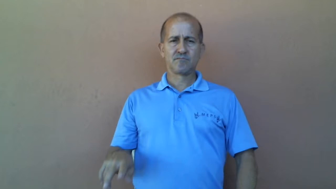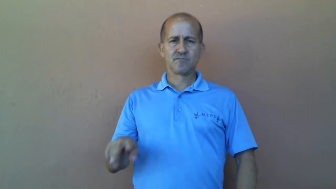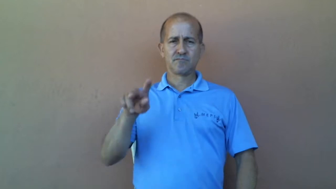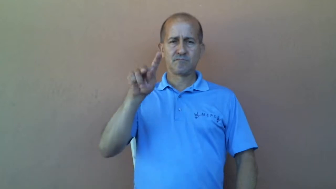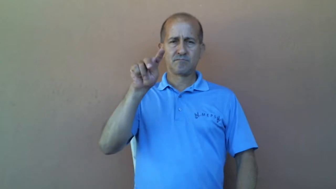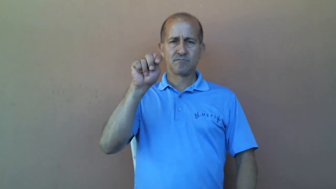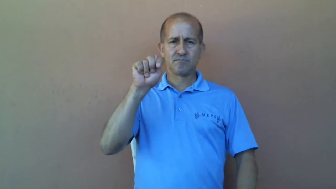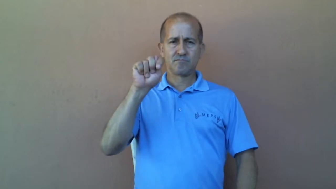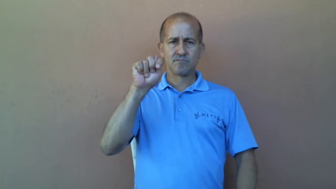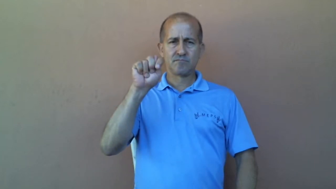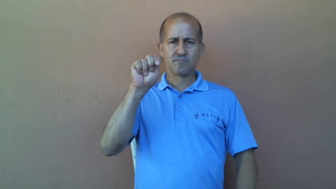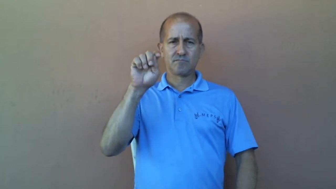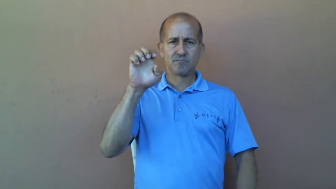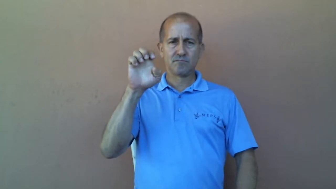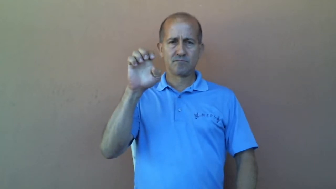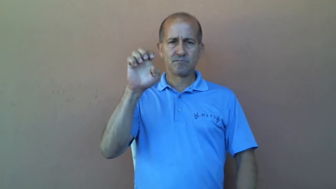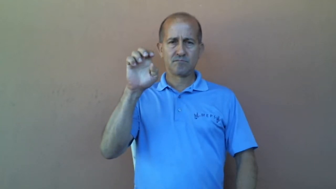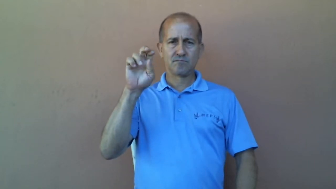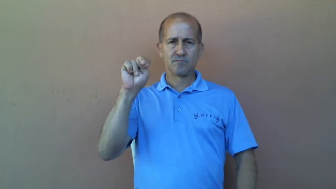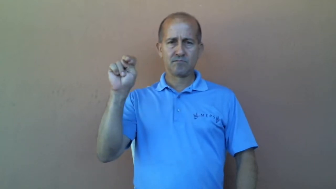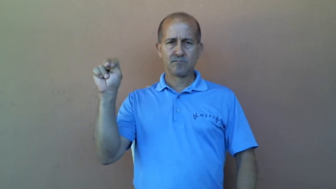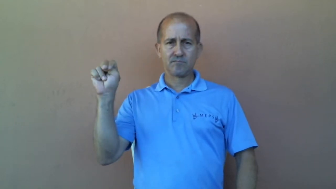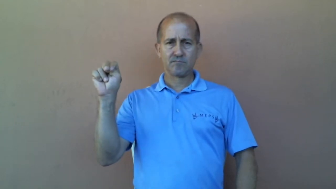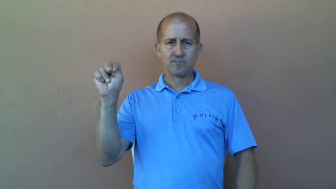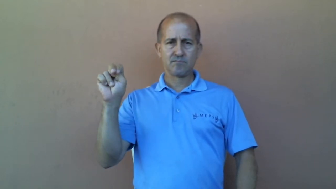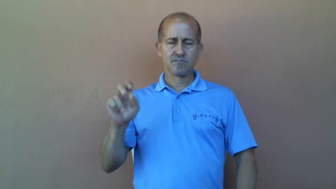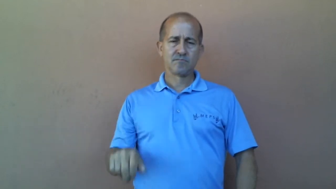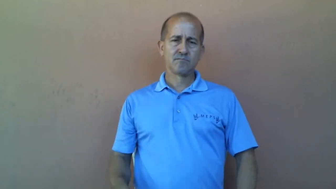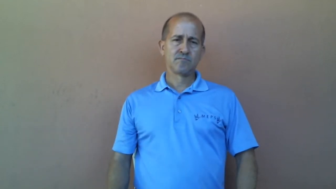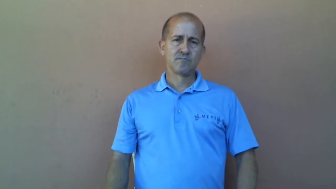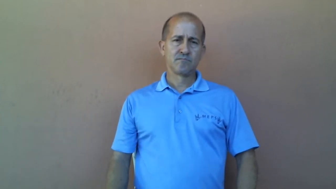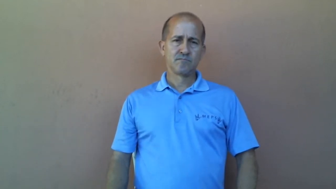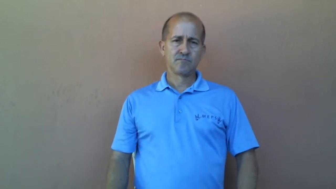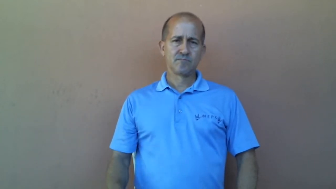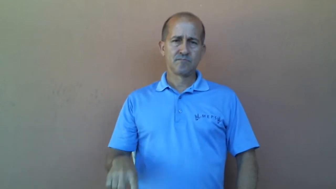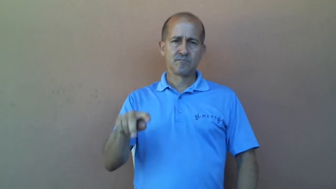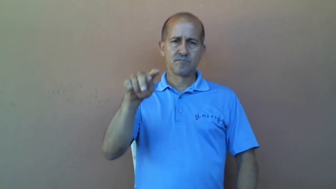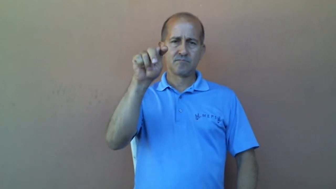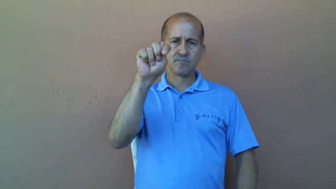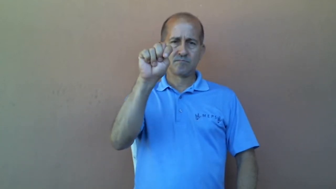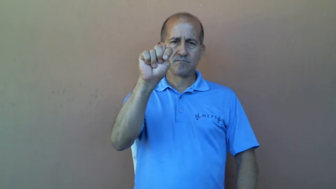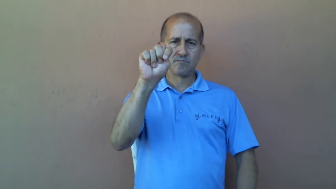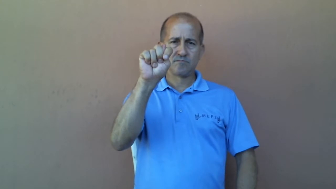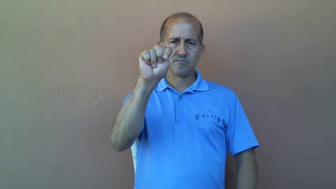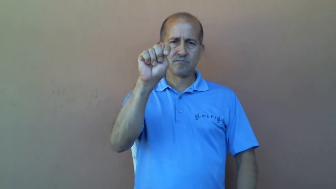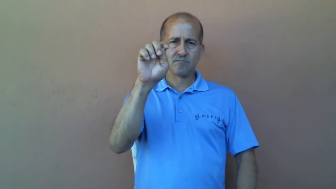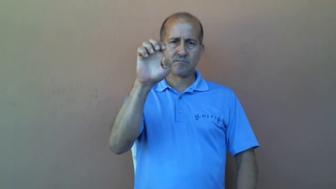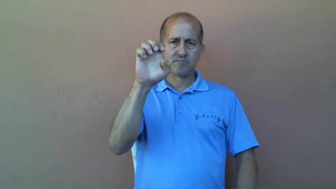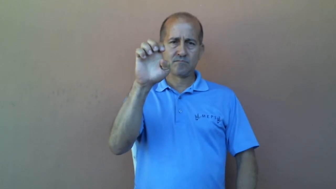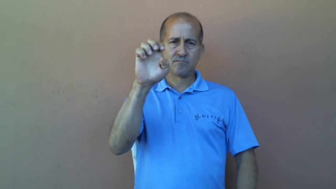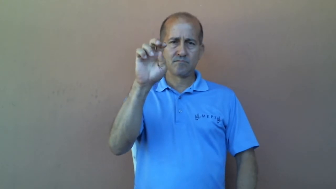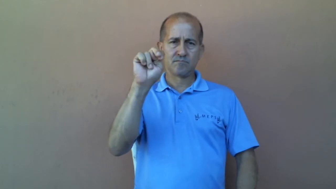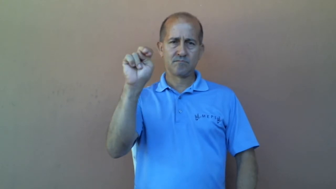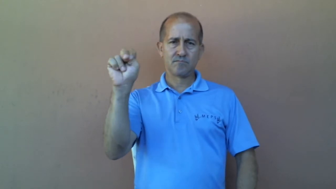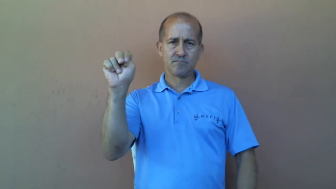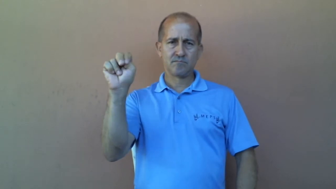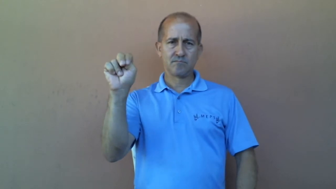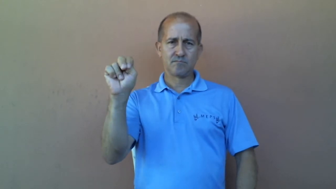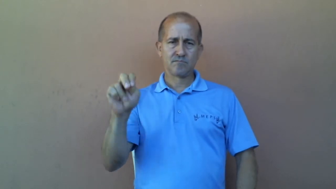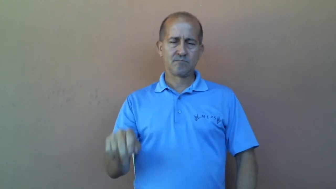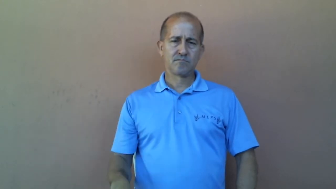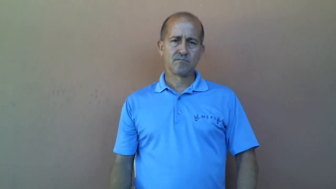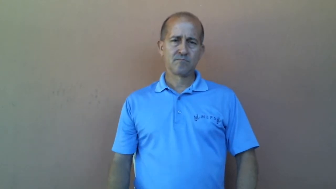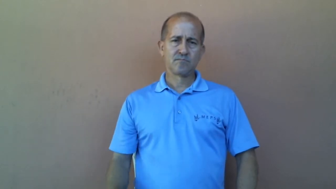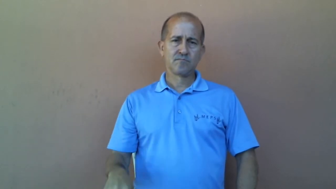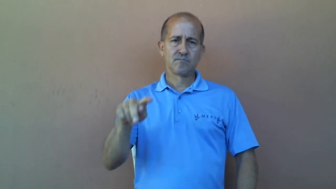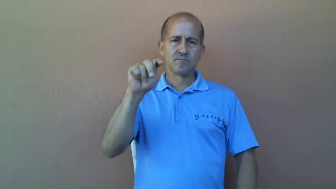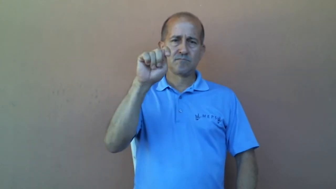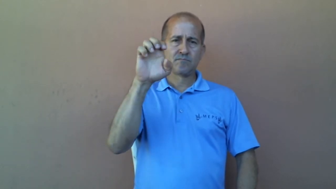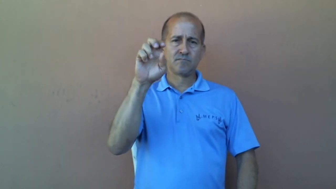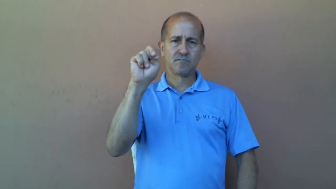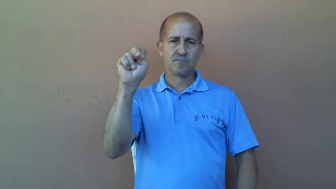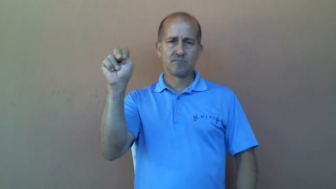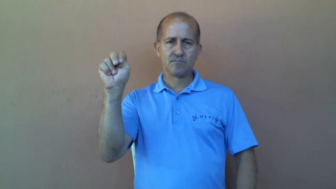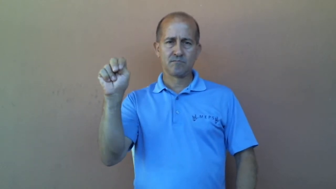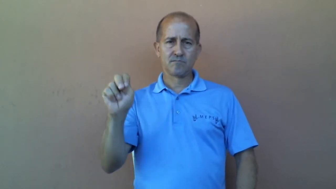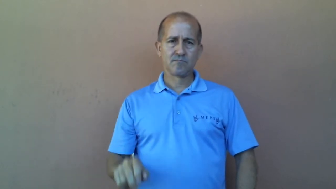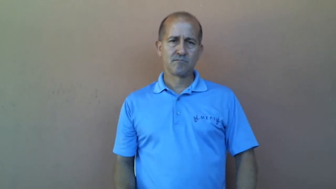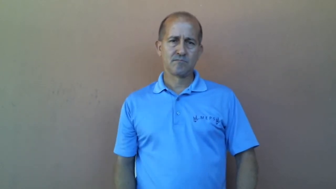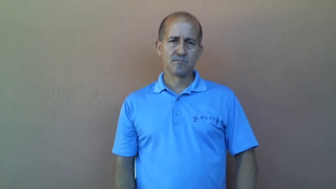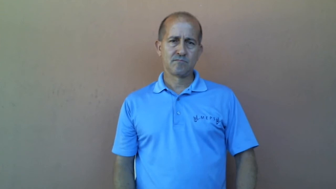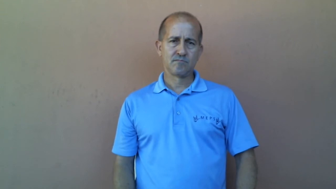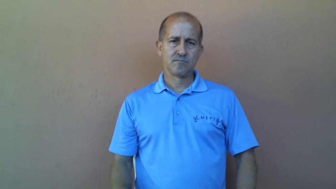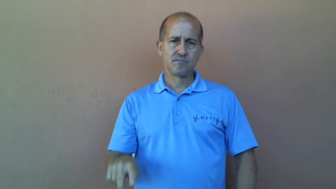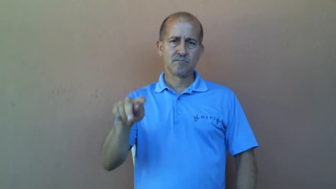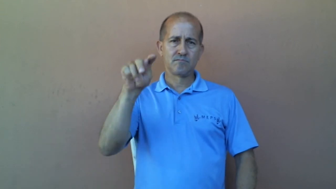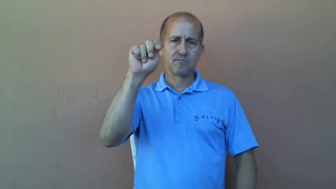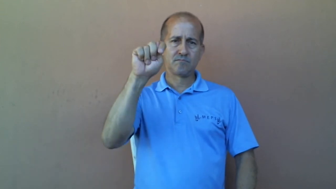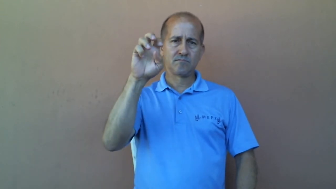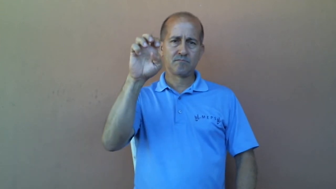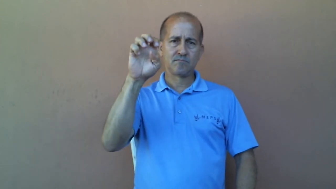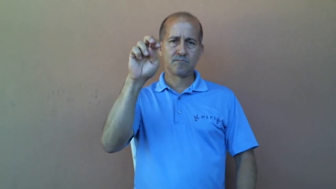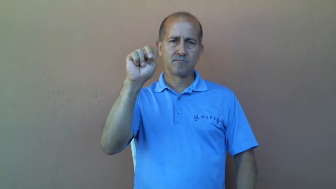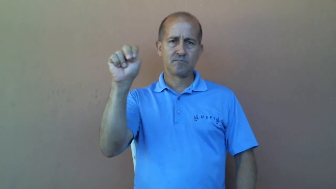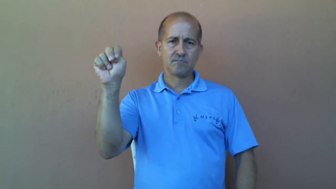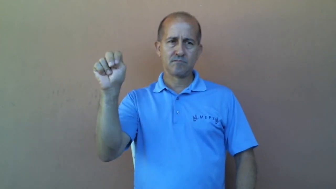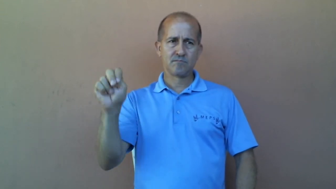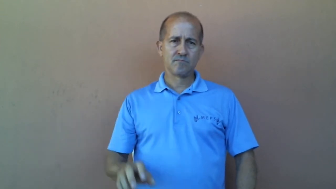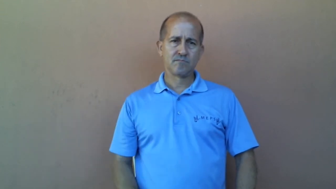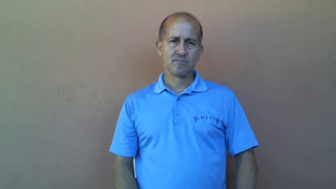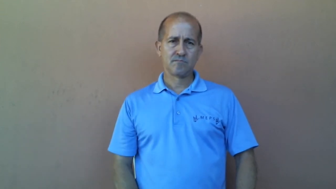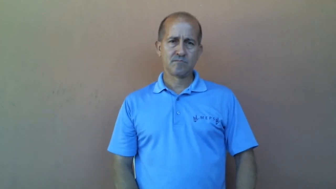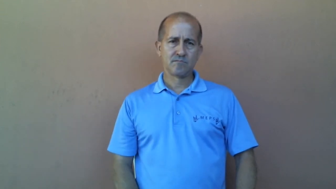Tennessee